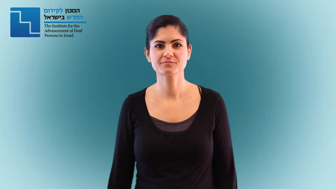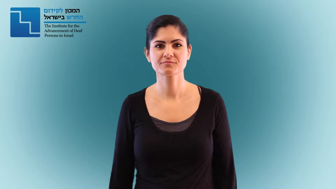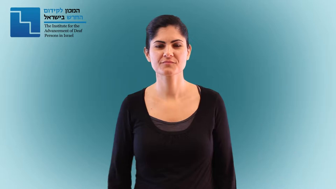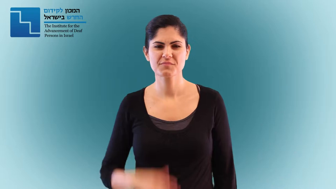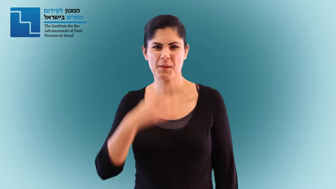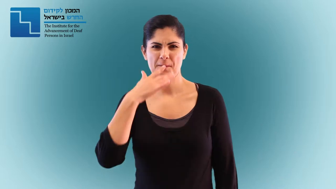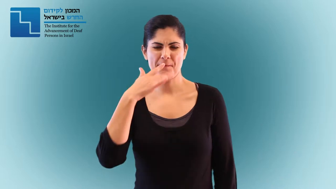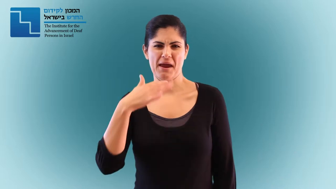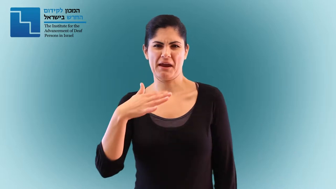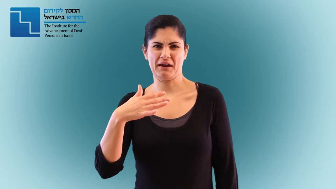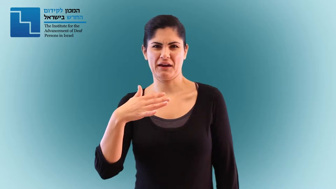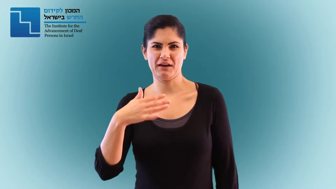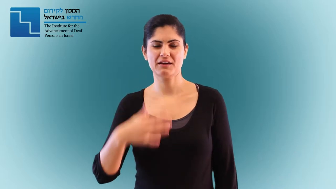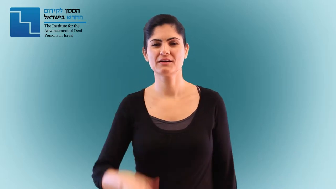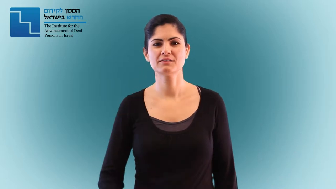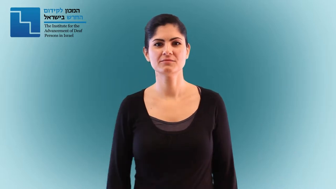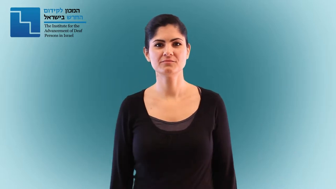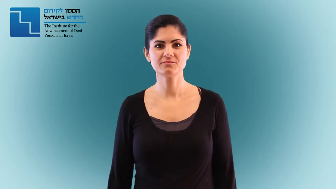מר